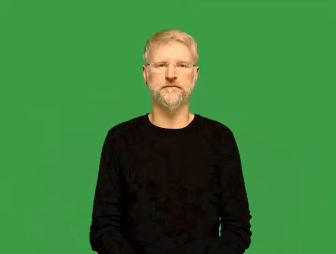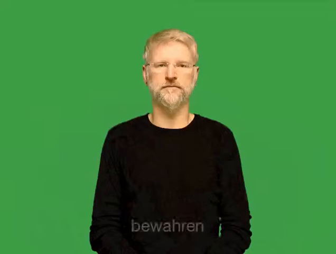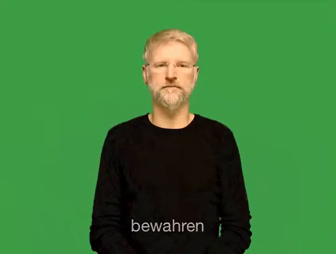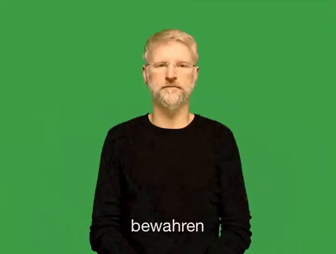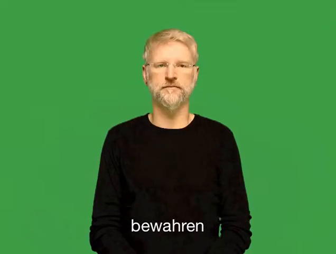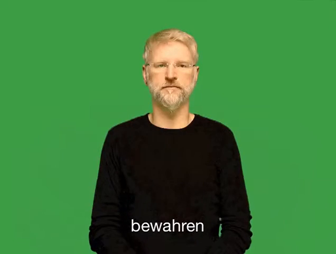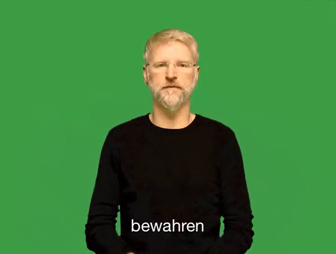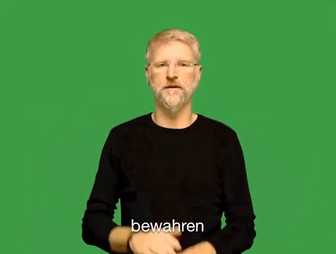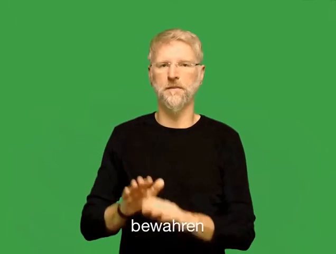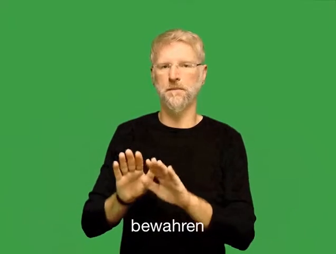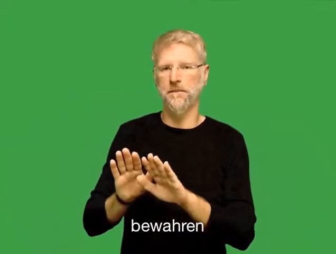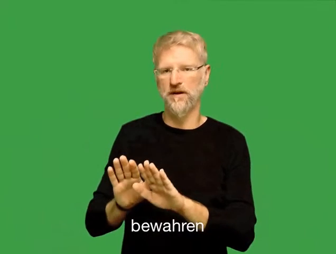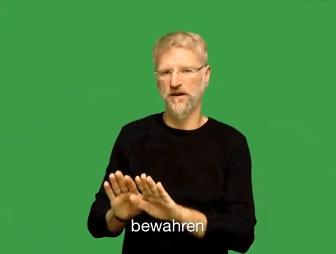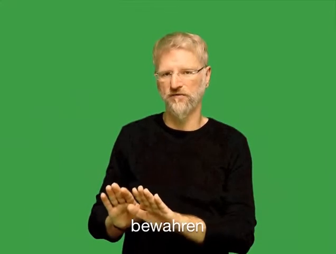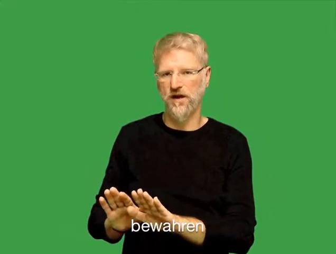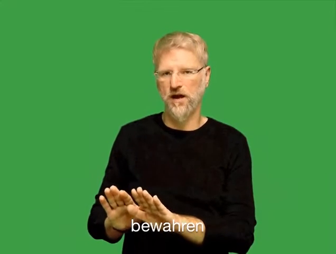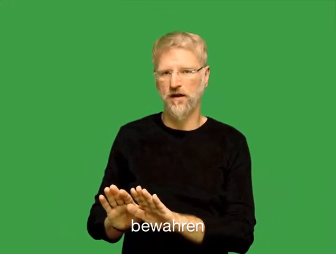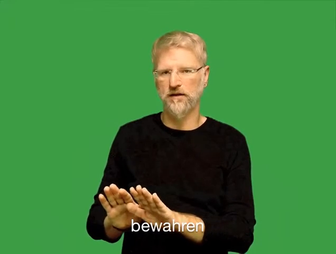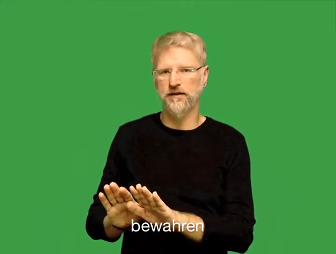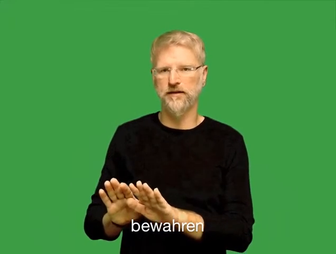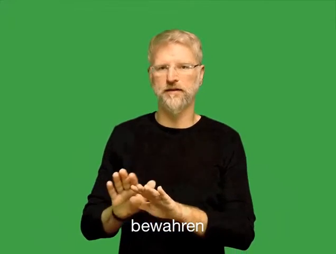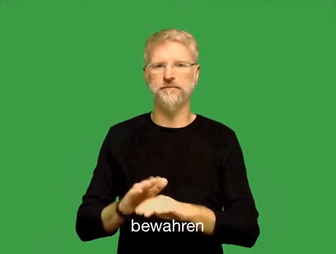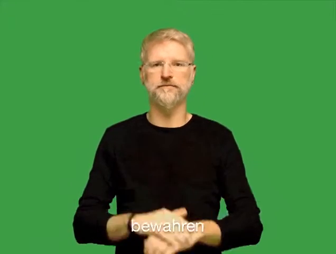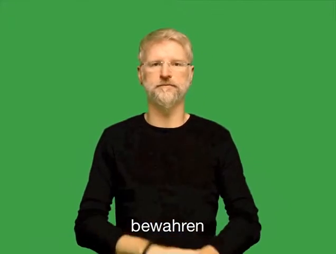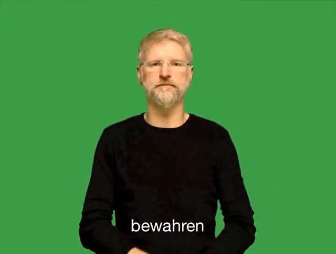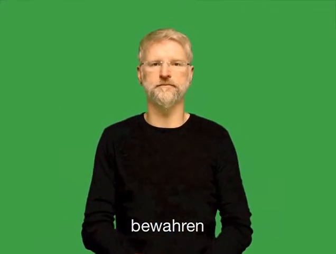bewahren